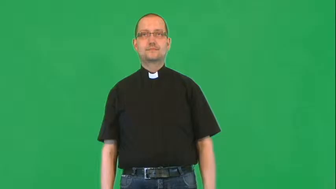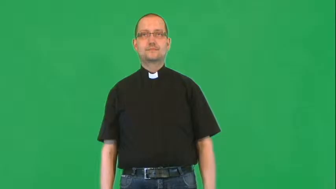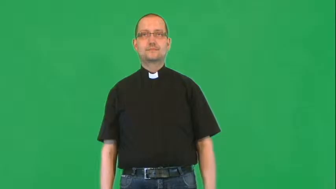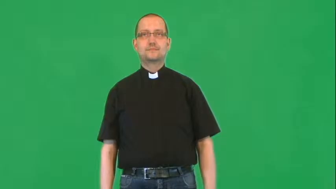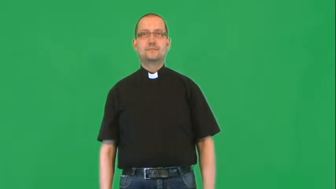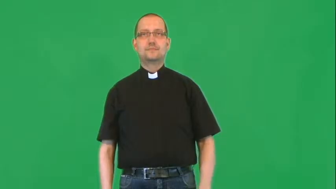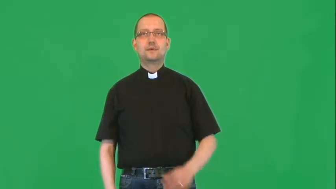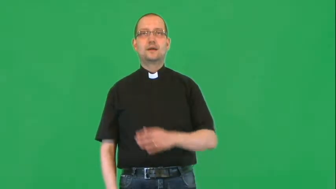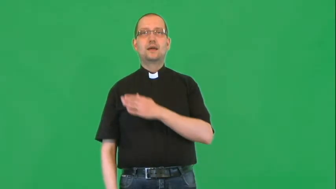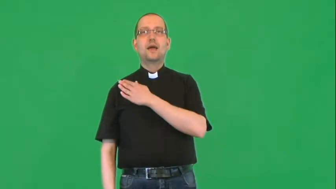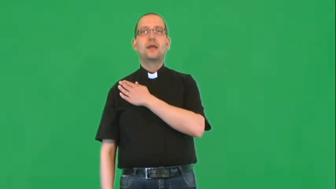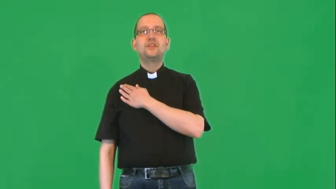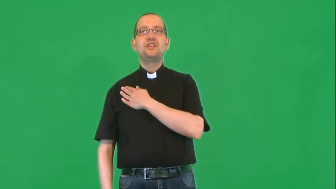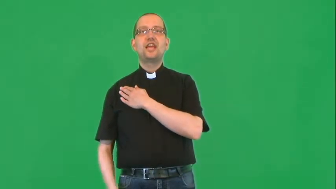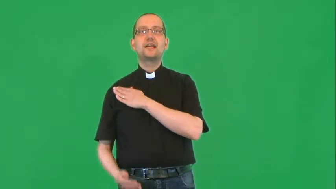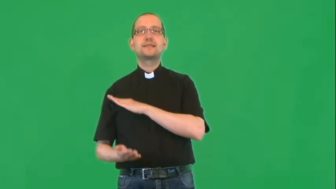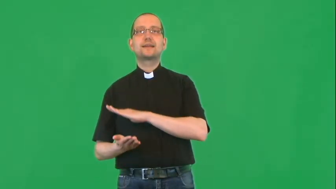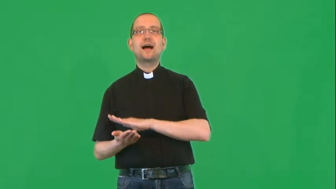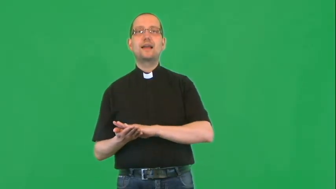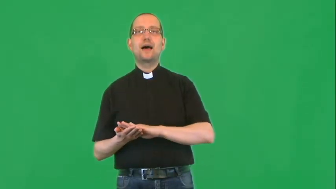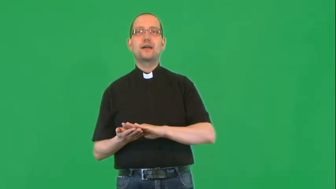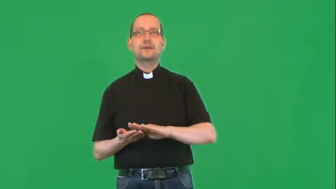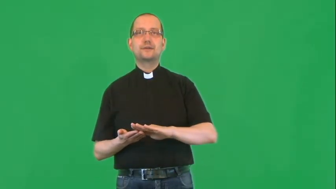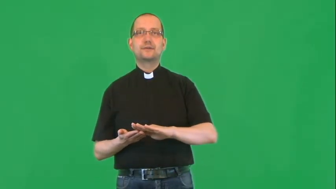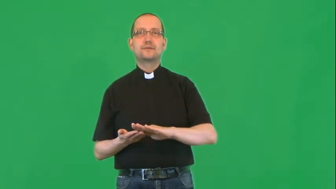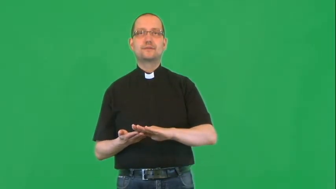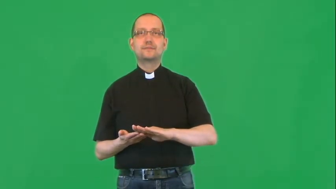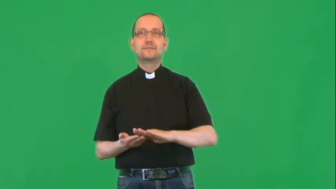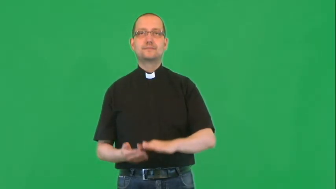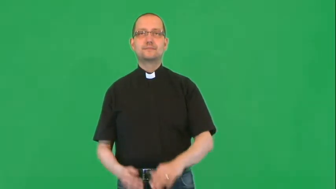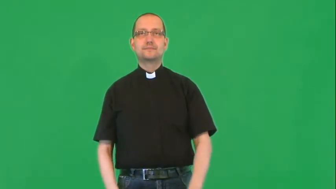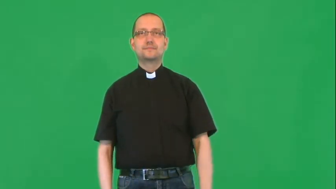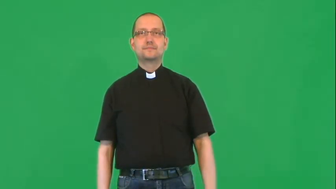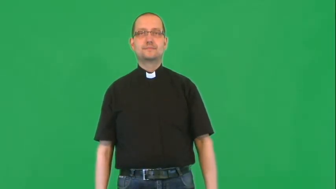nieskalany